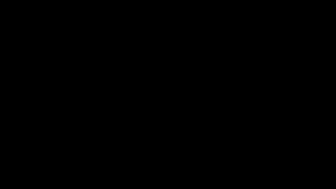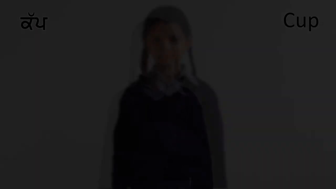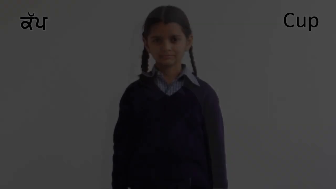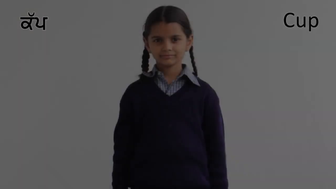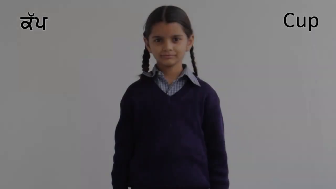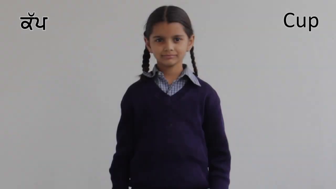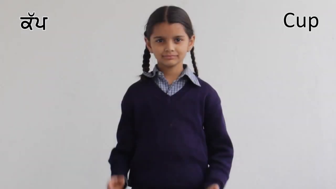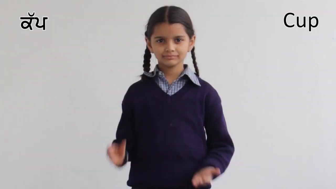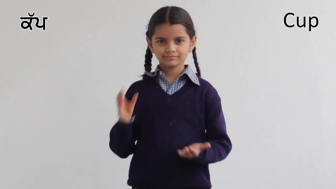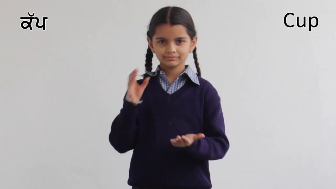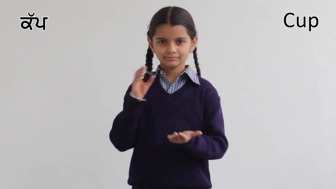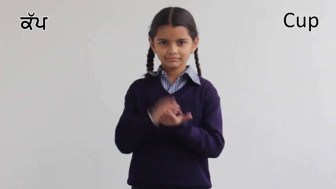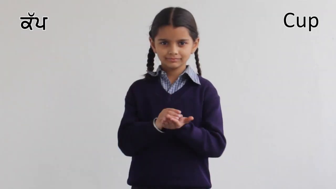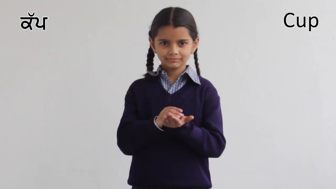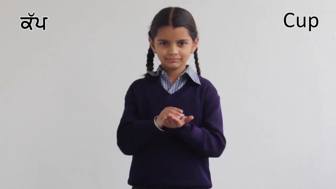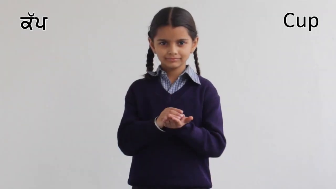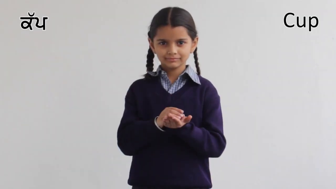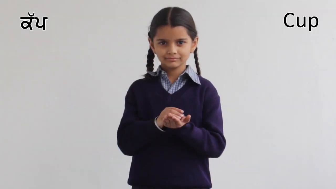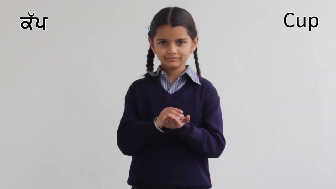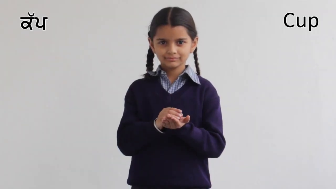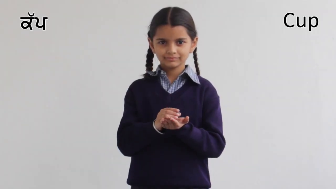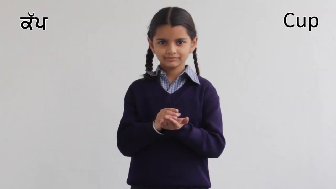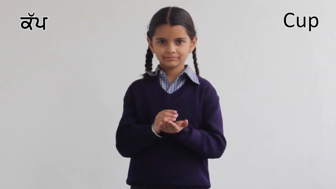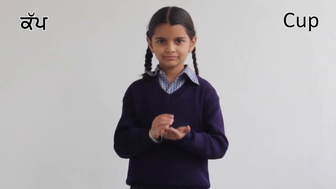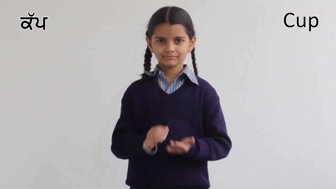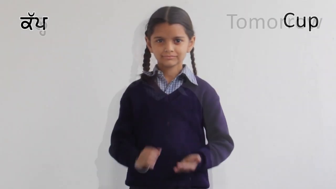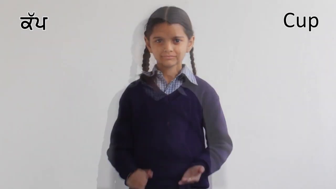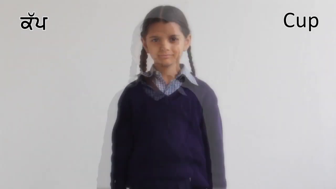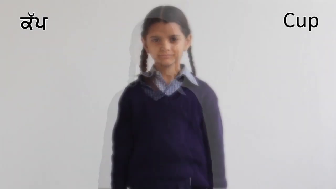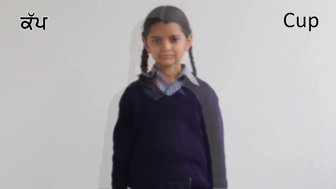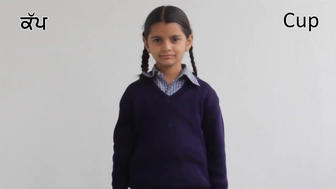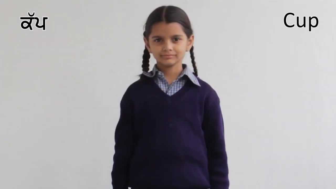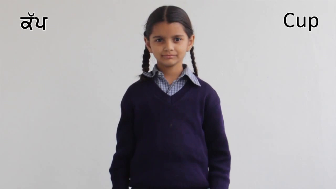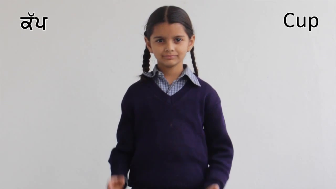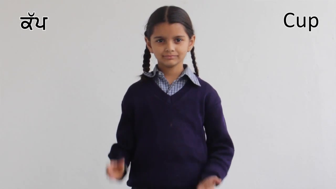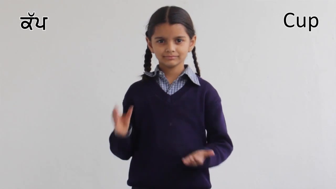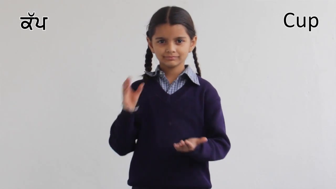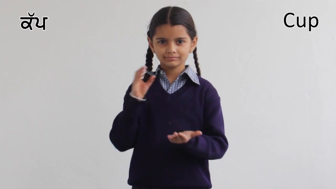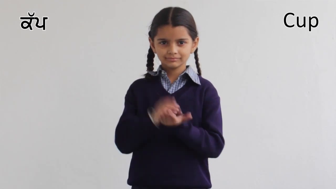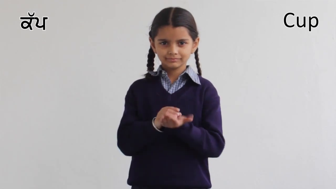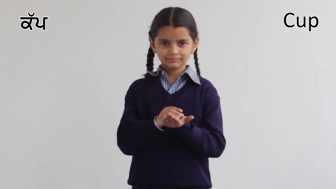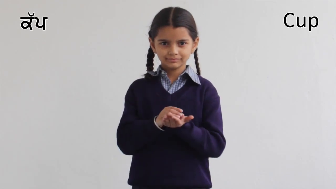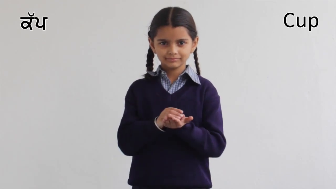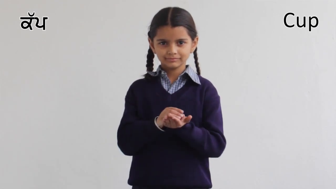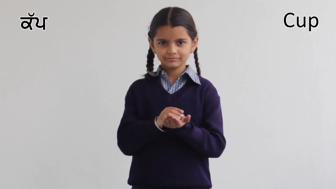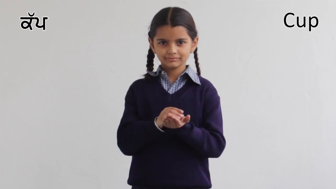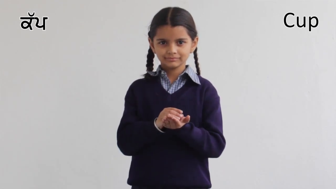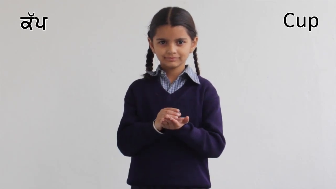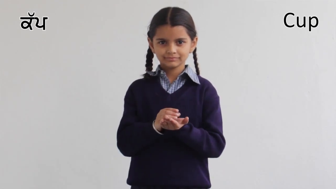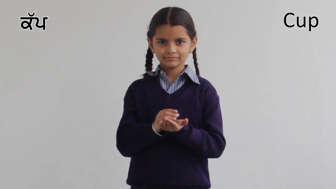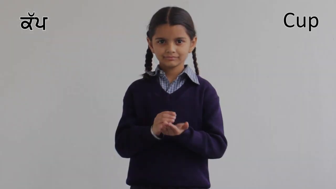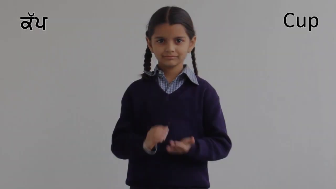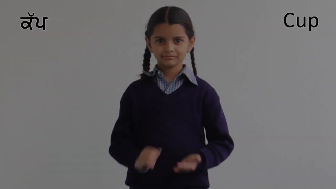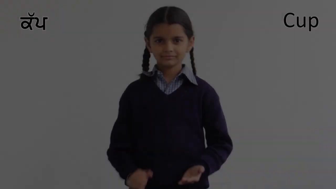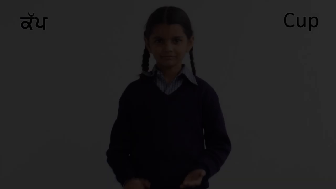ਕੱਪ